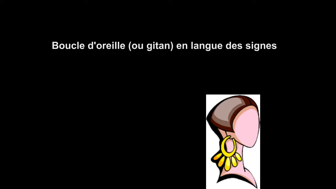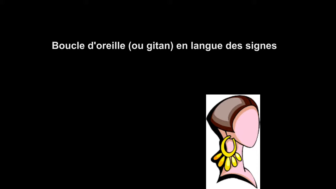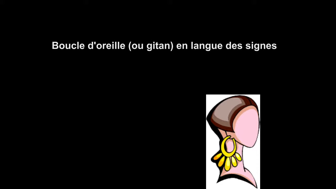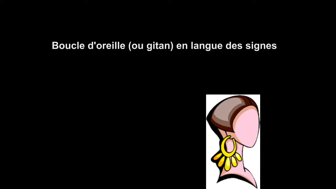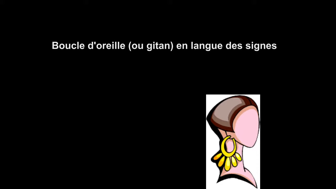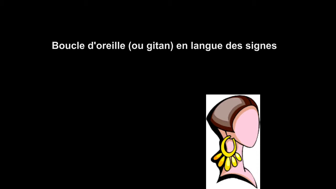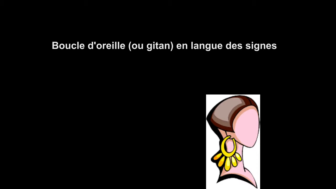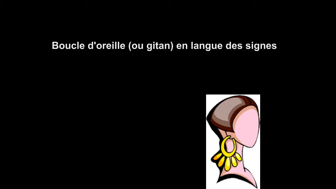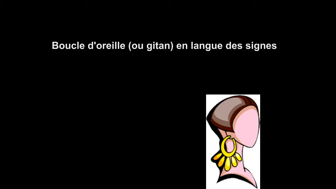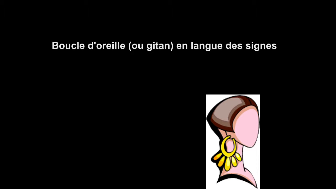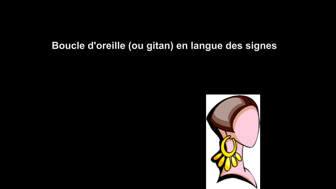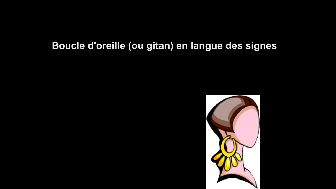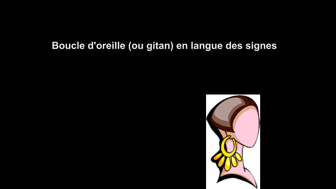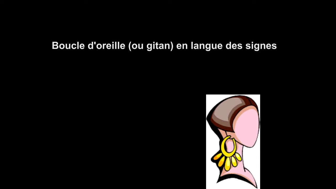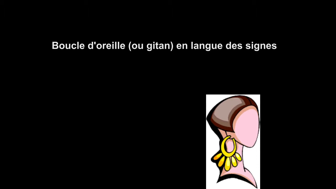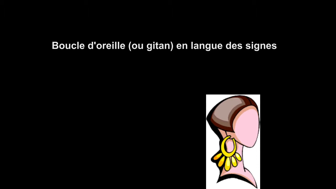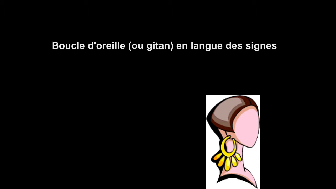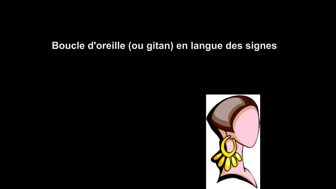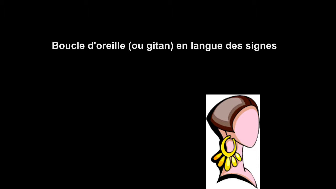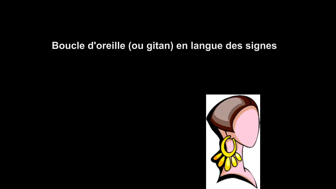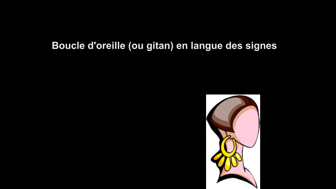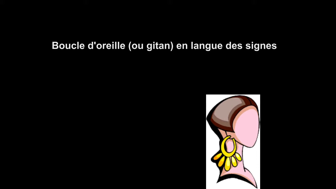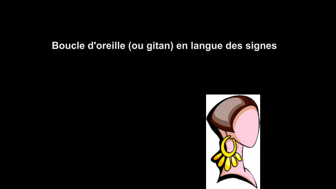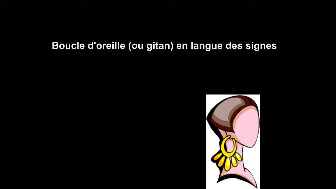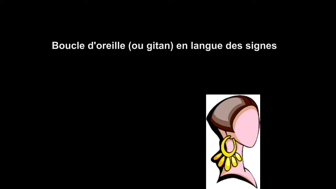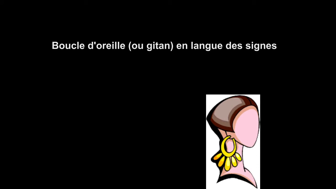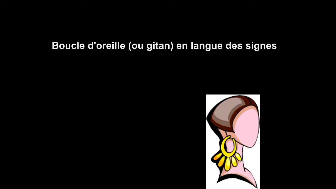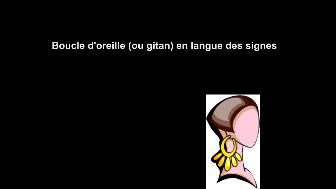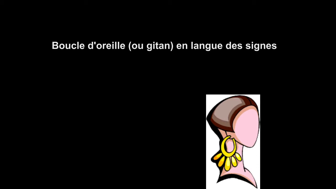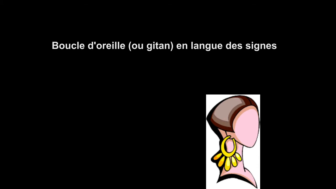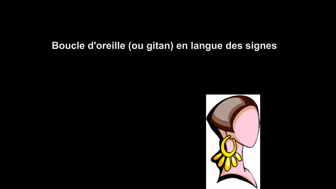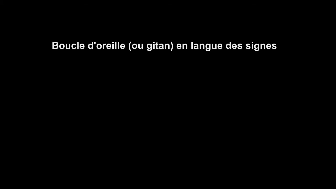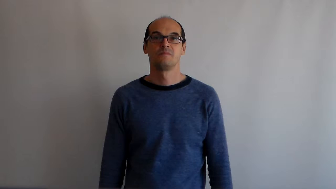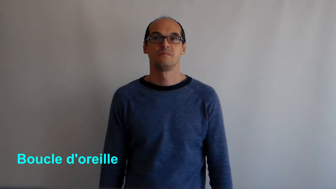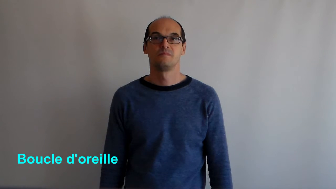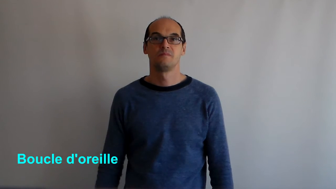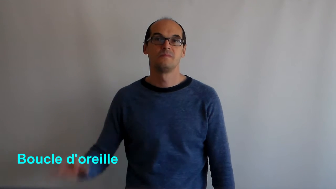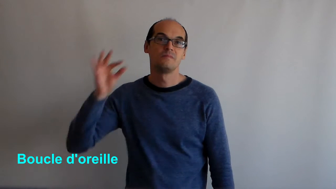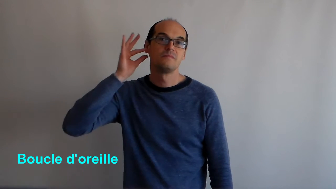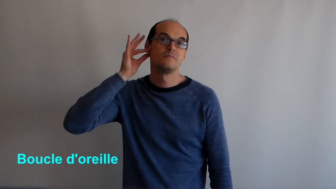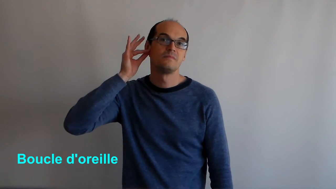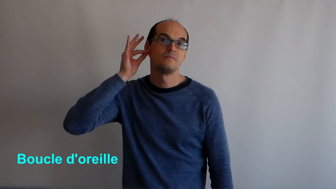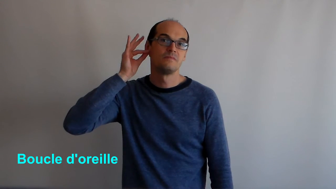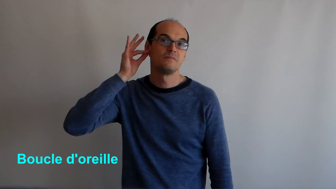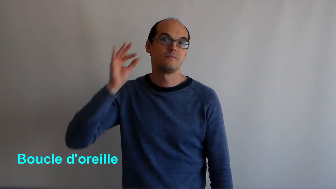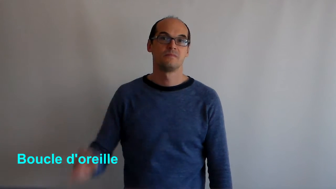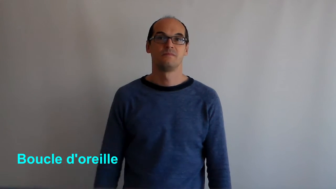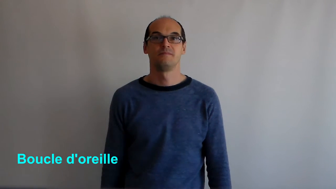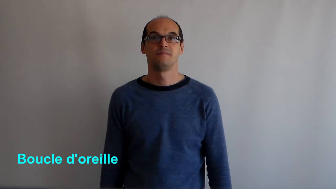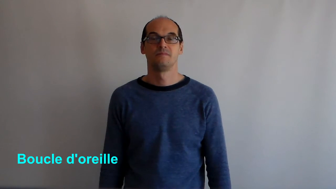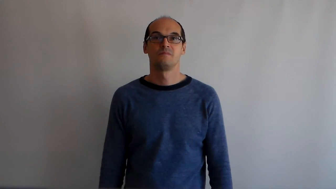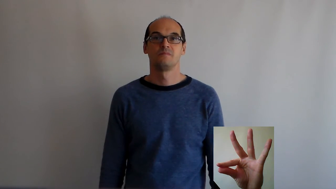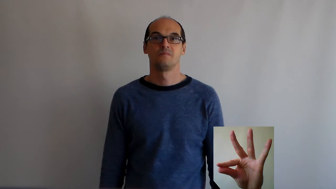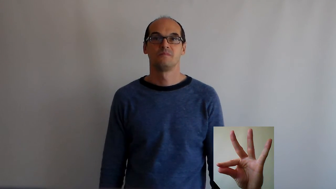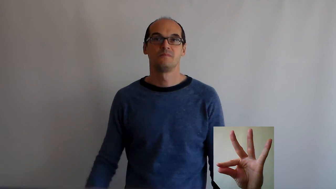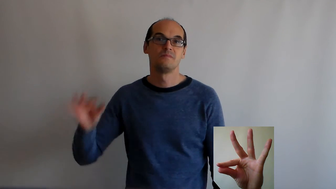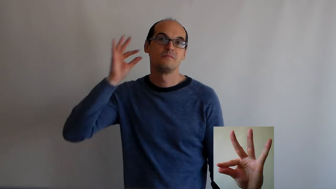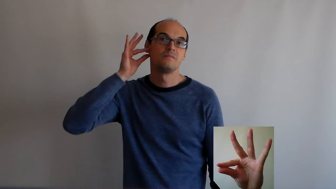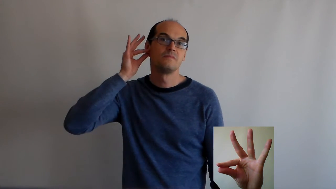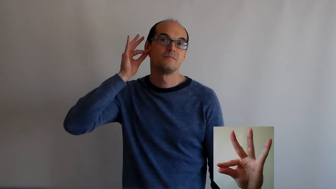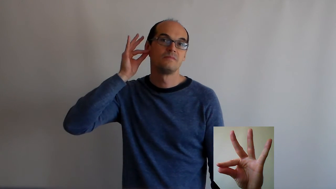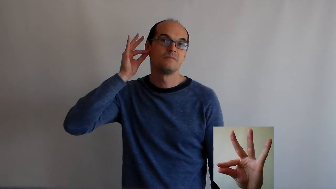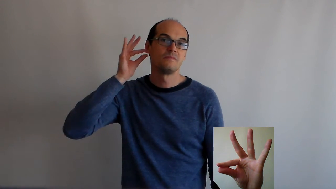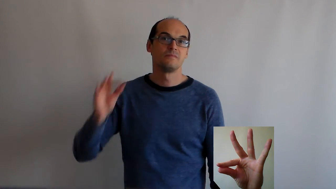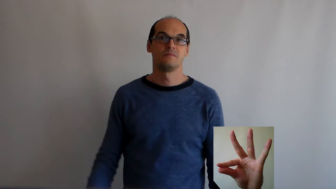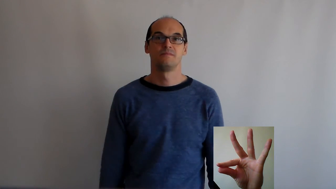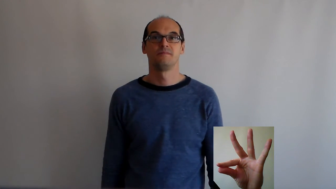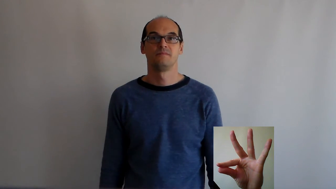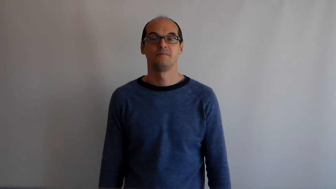Boucle d'oreille